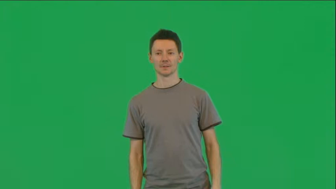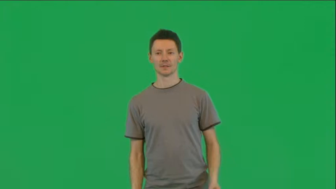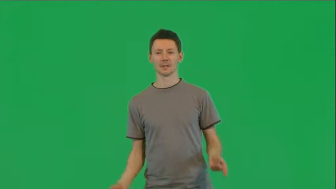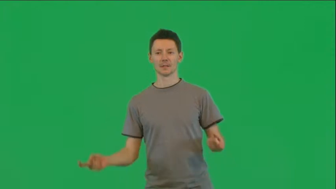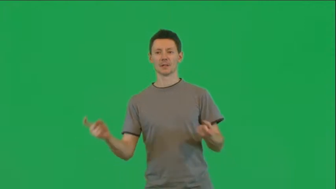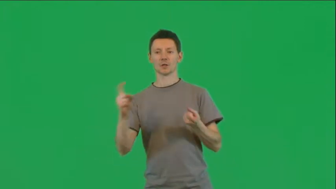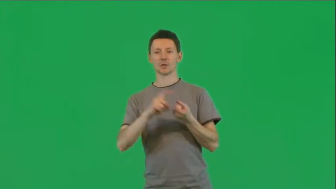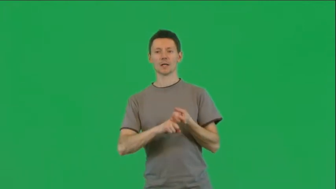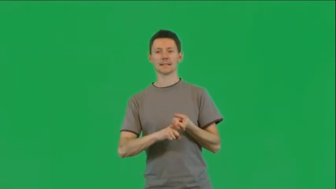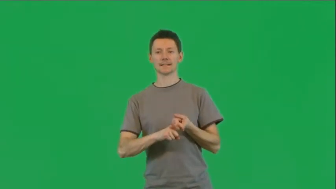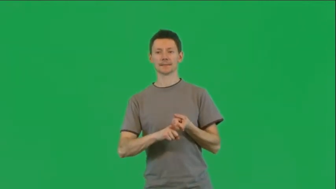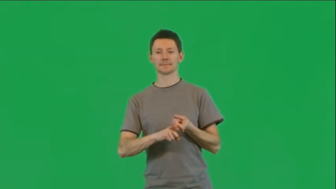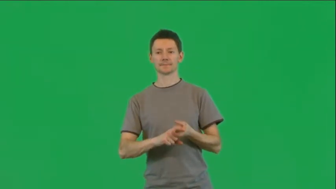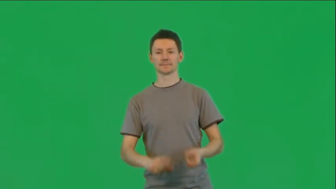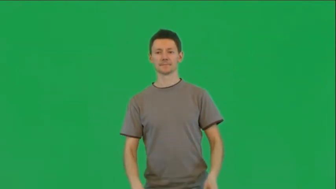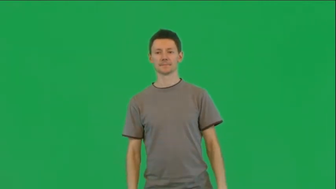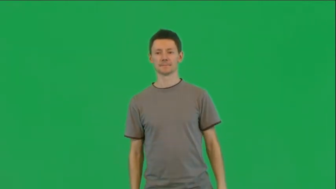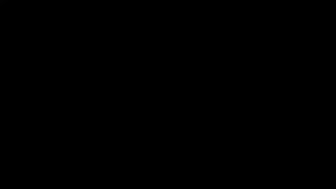kochanek